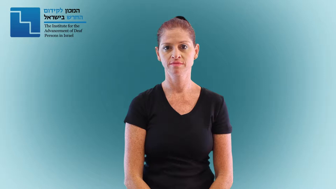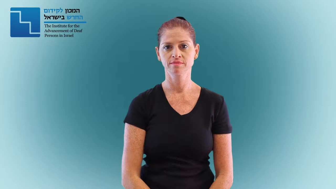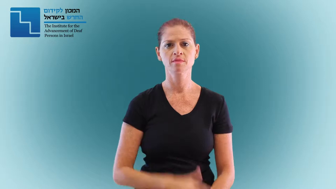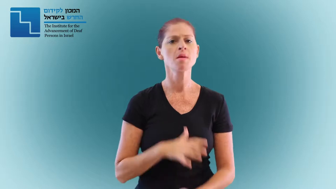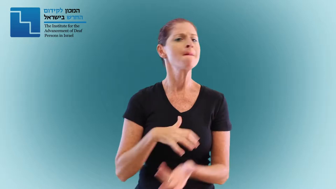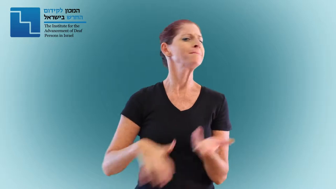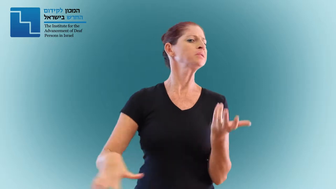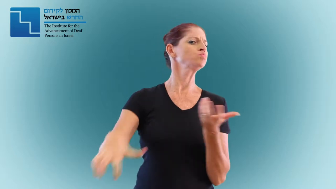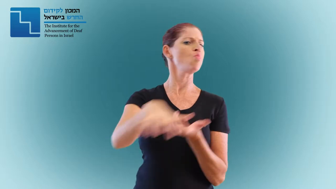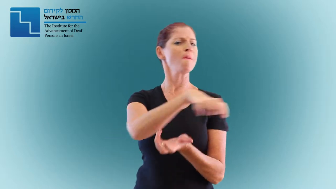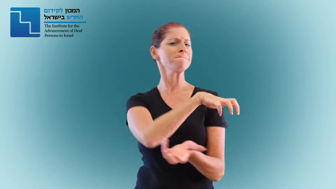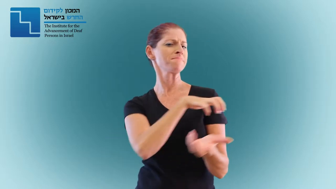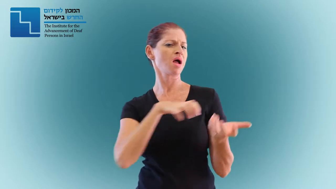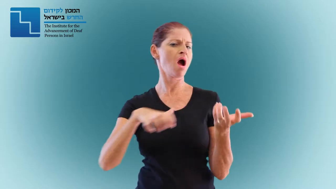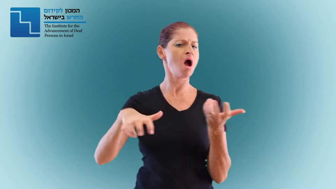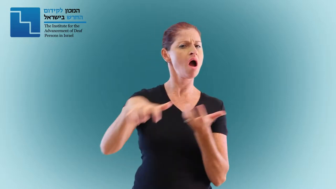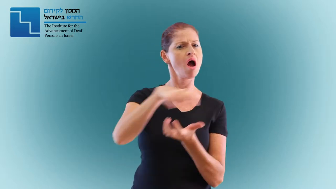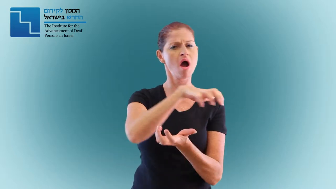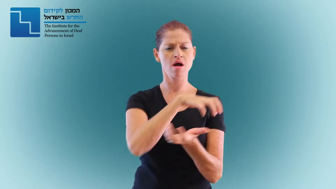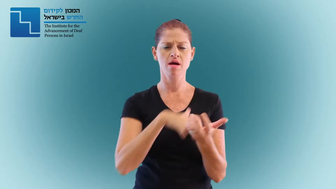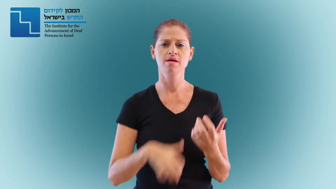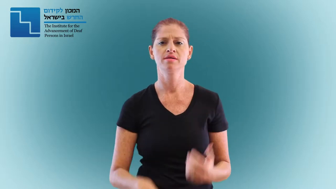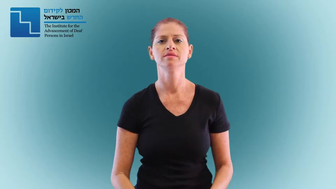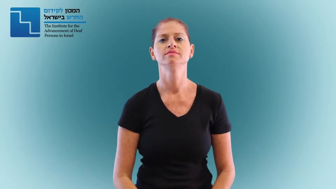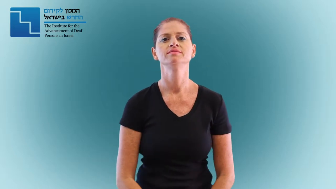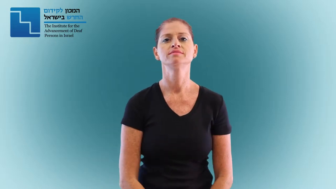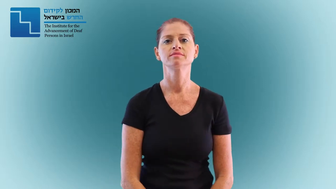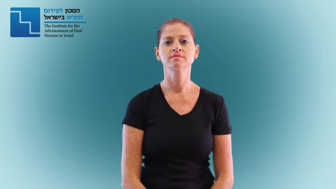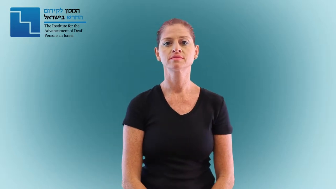מסובך